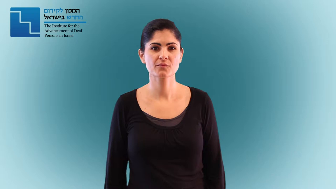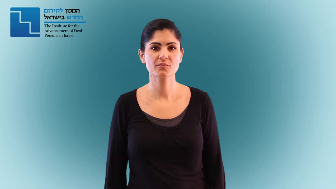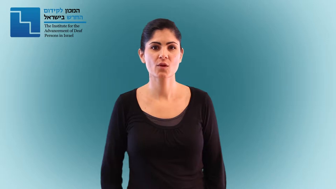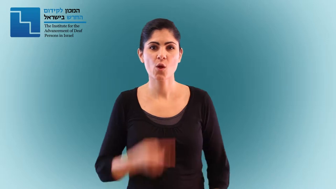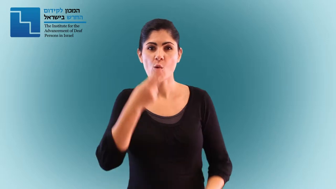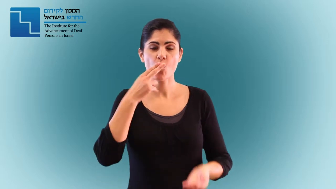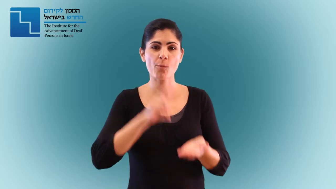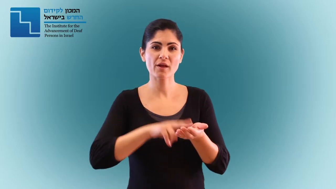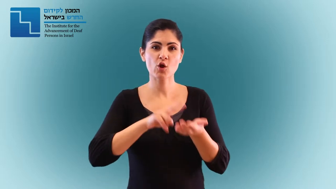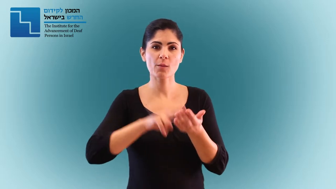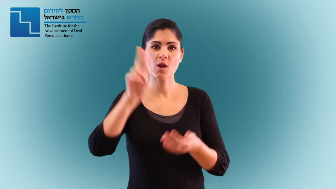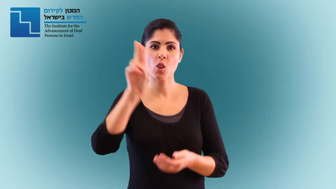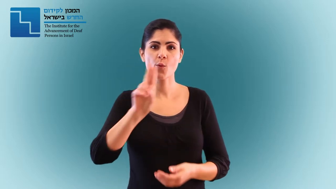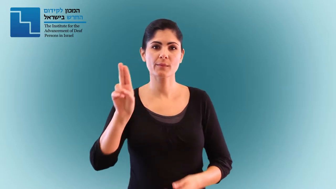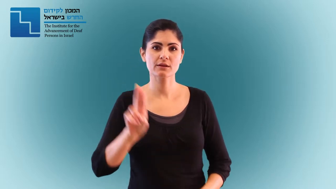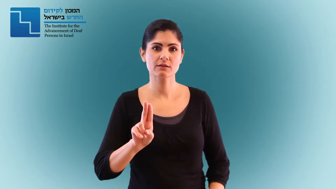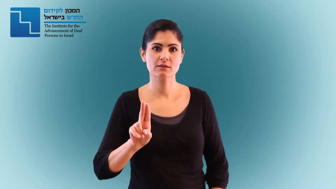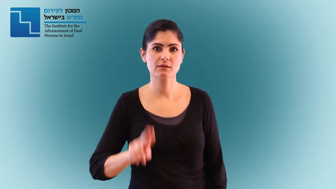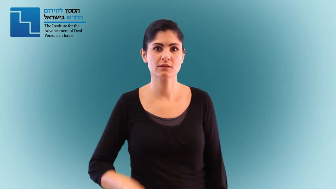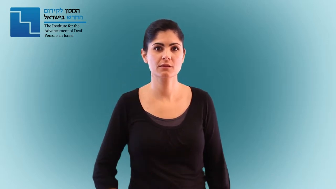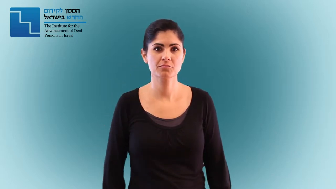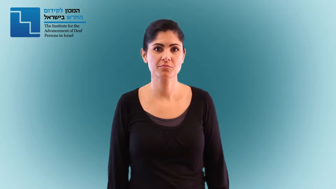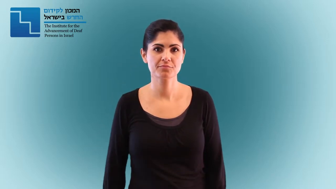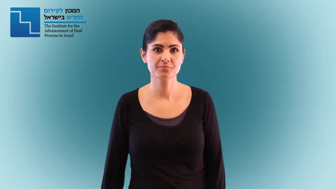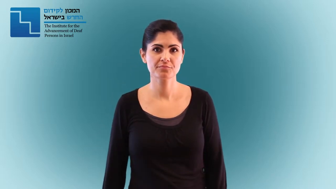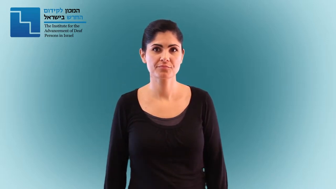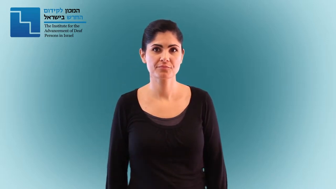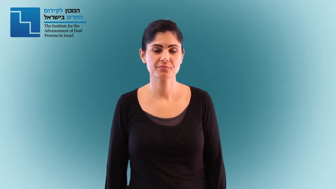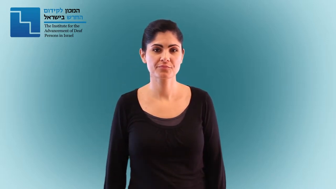קופת חולים לאומית